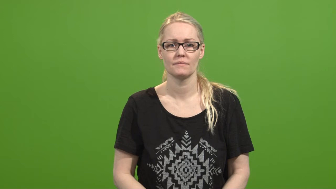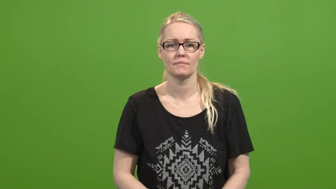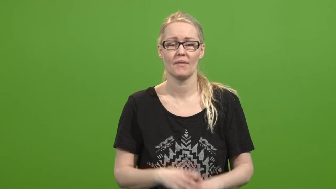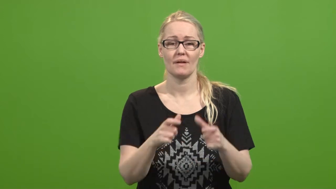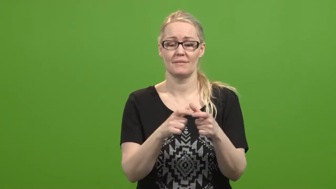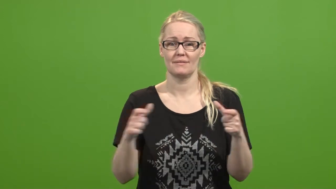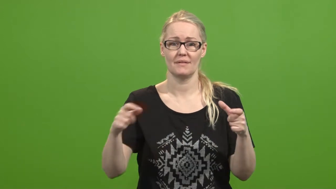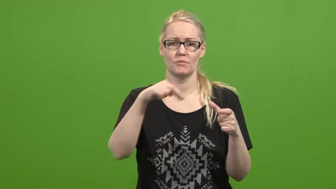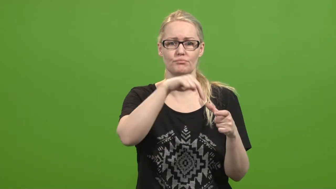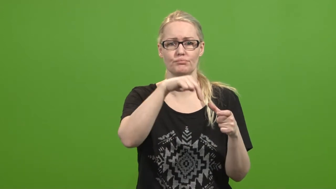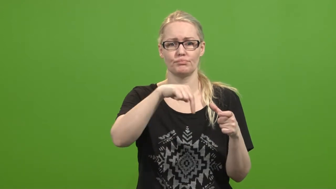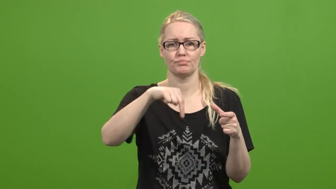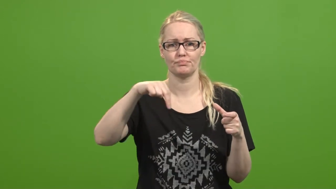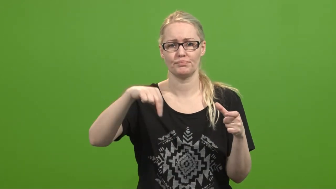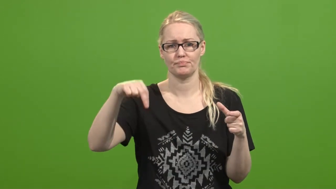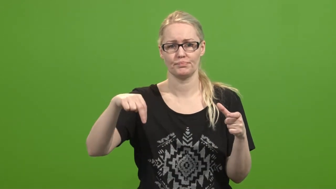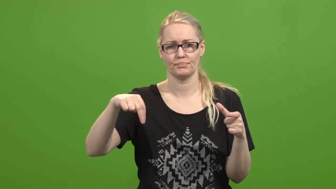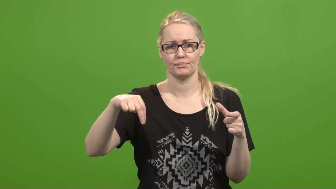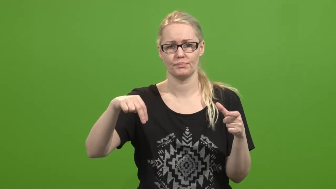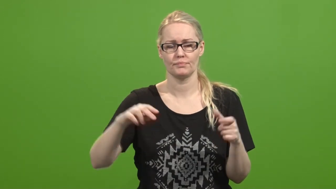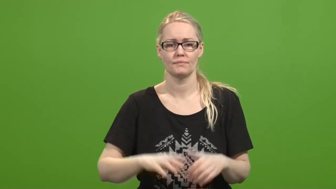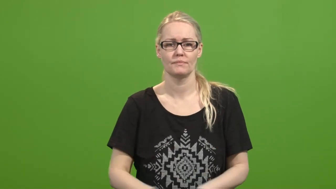Millistykki